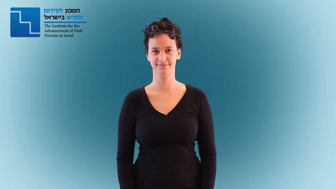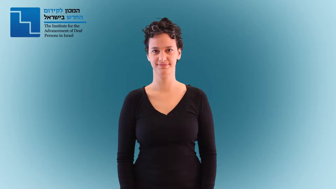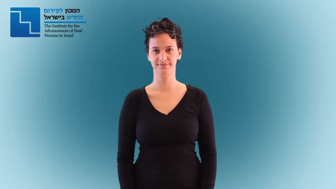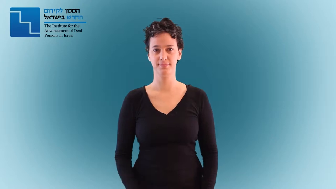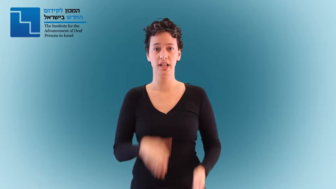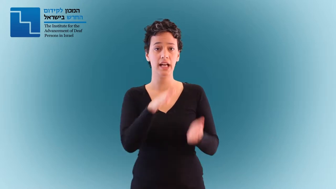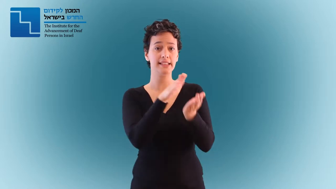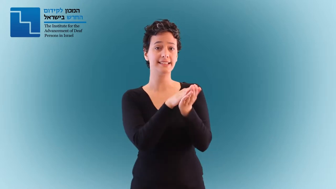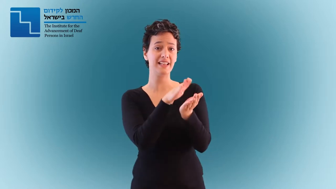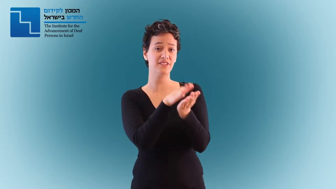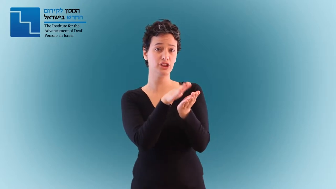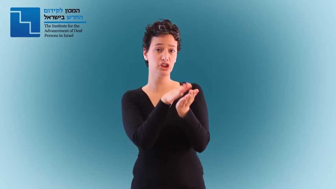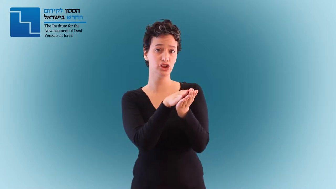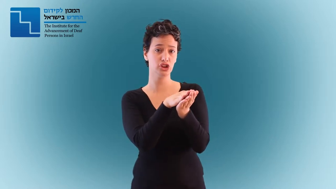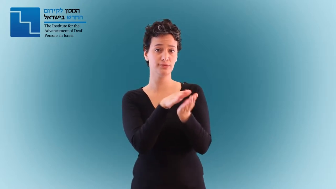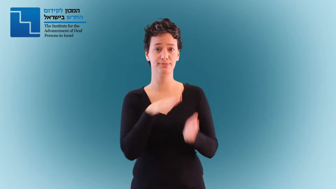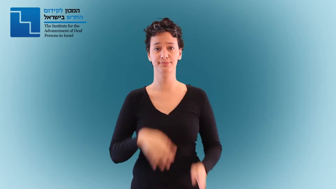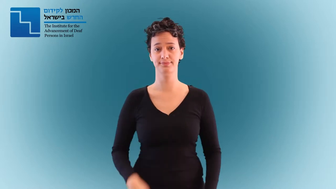סנדוויץ' / כריך